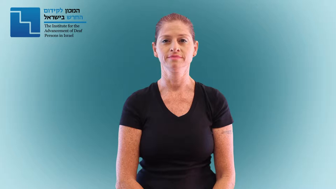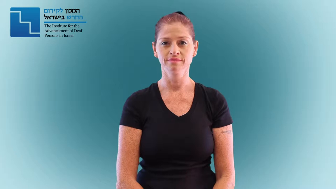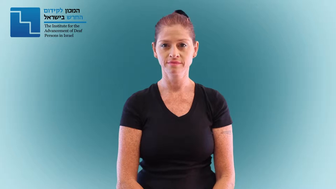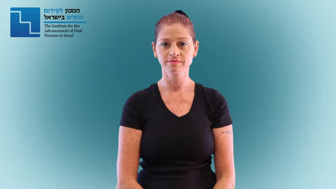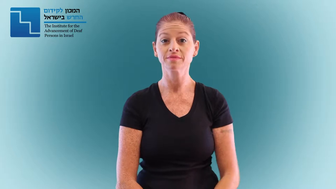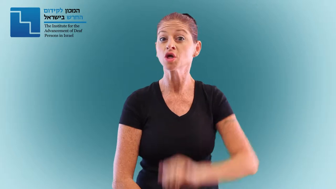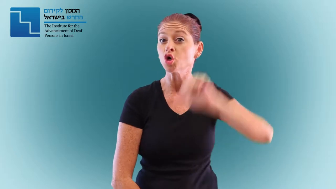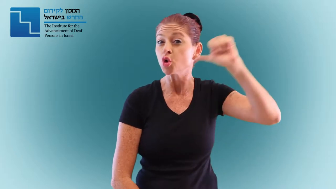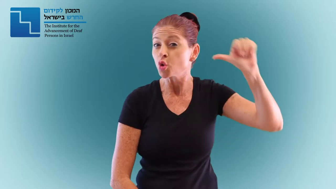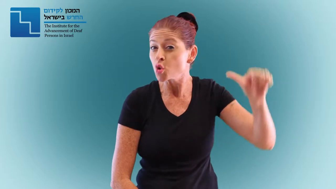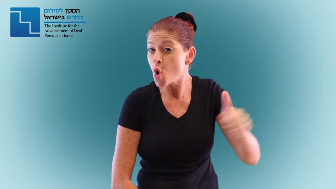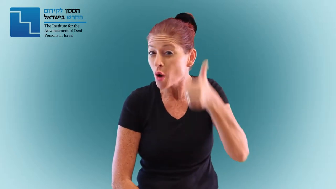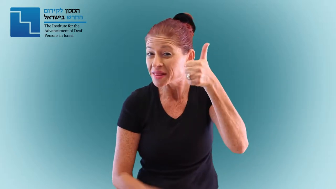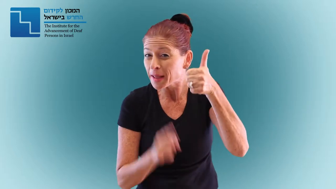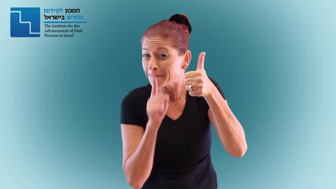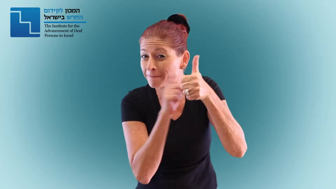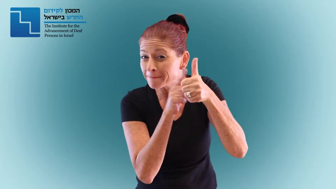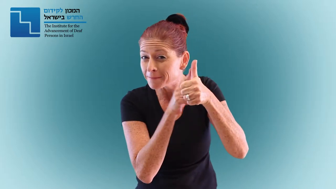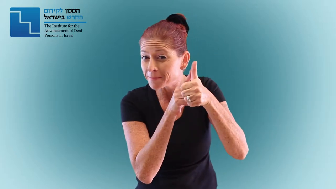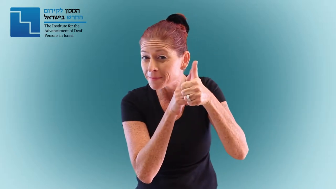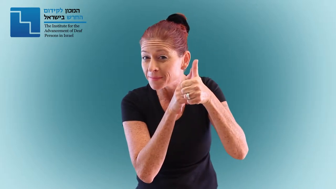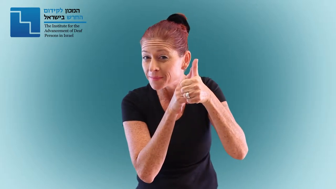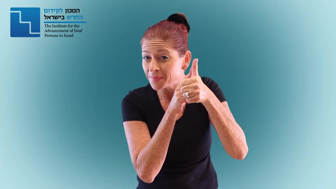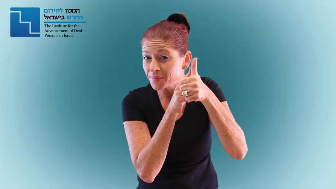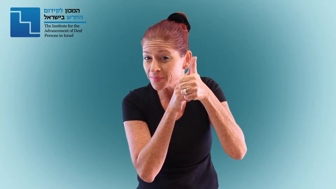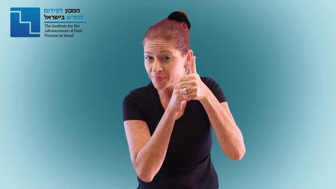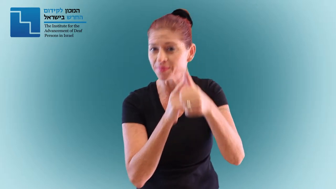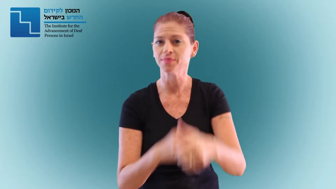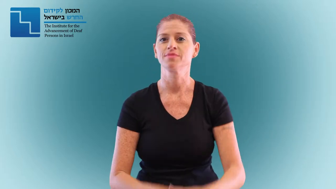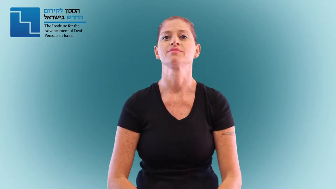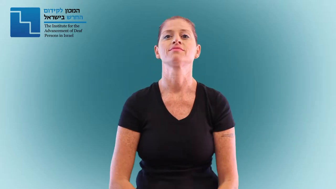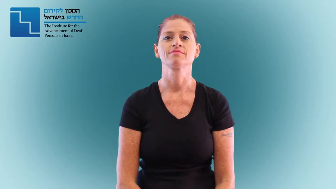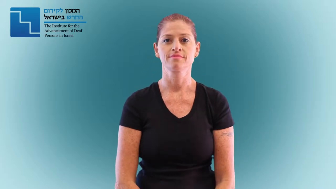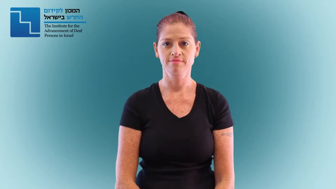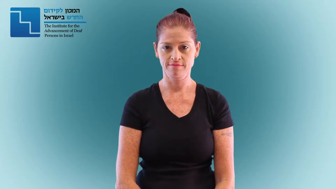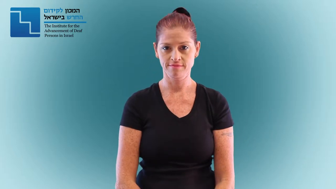קודם